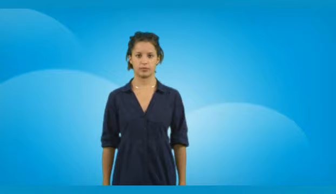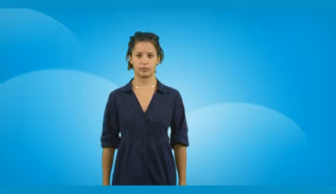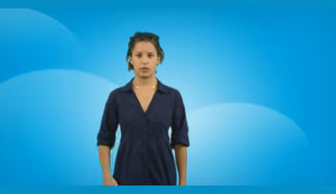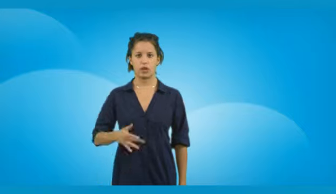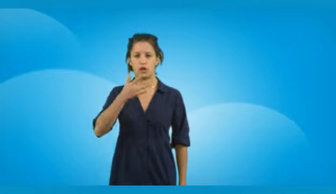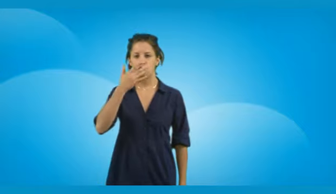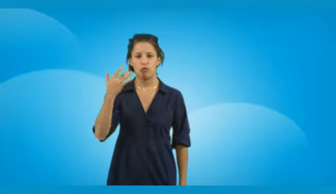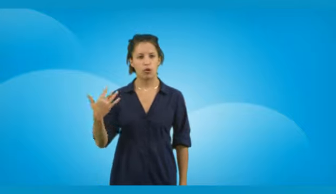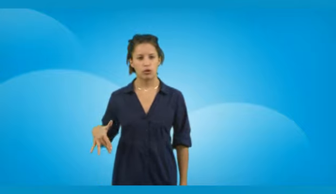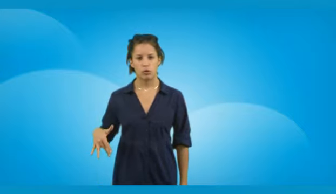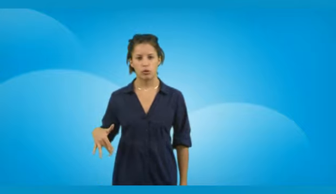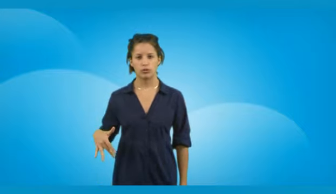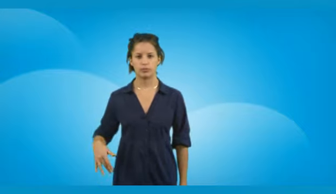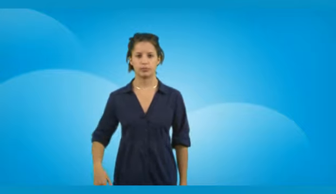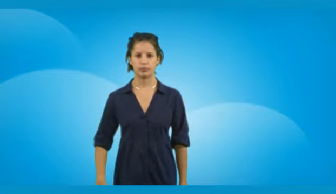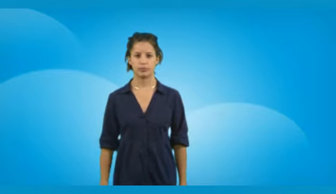Forró